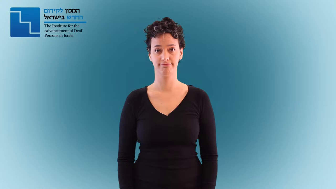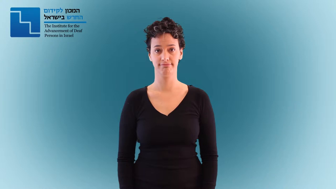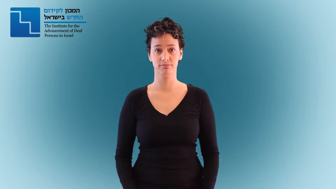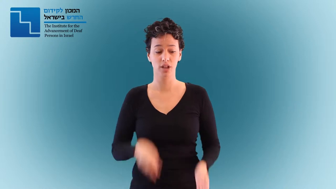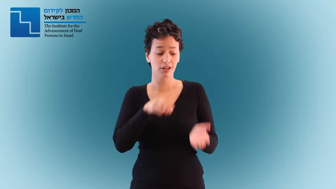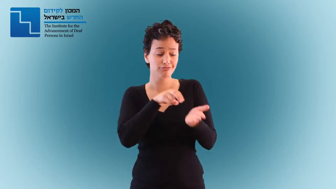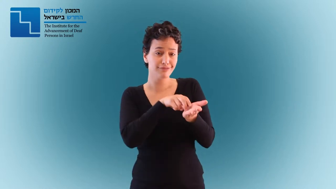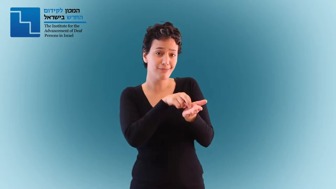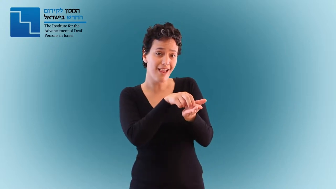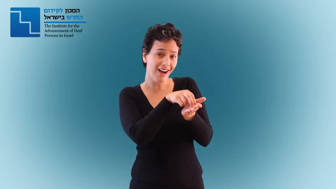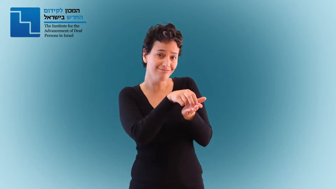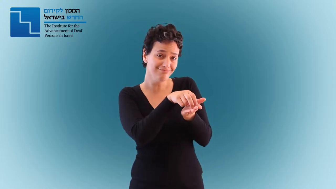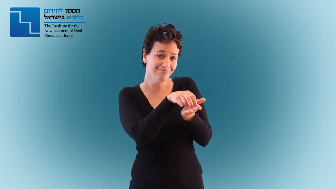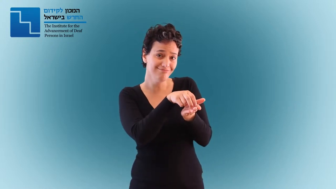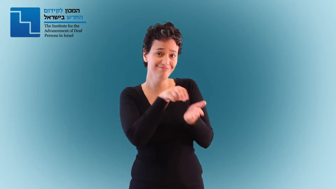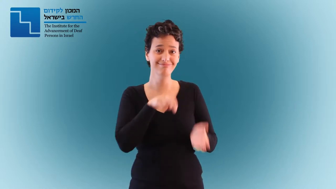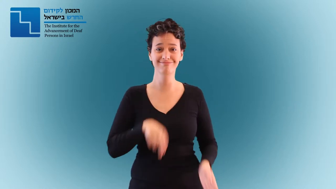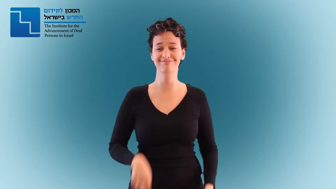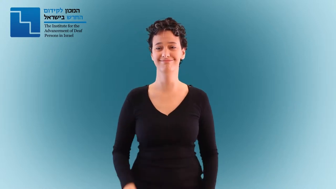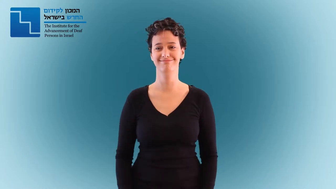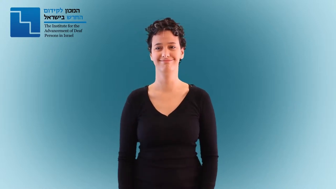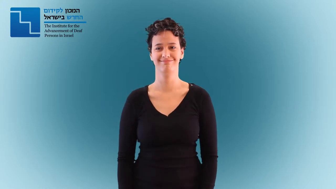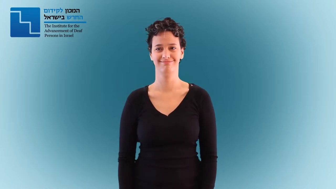נמלה